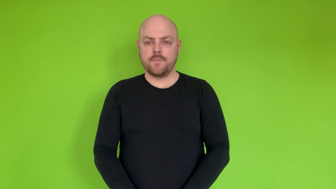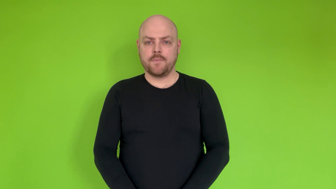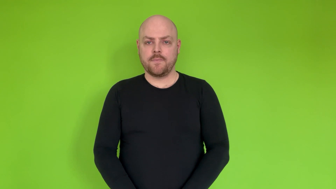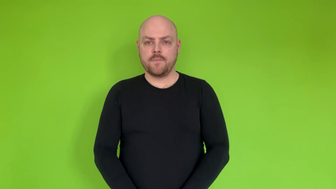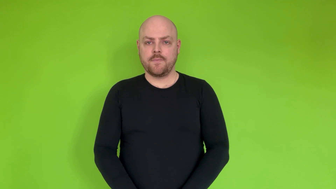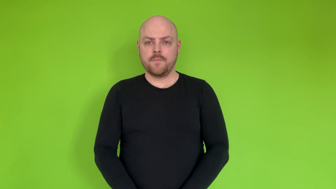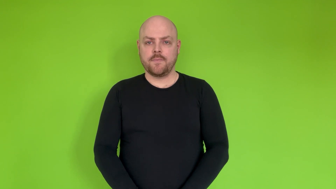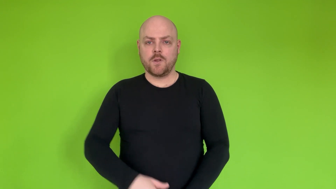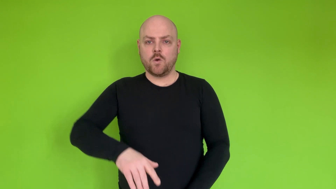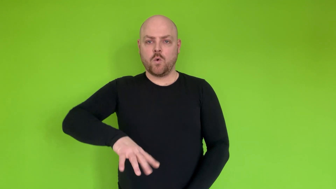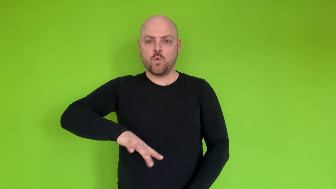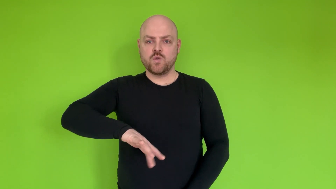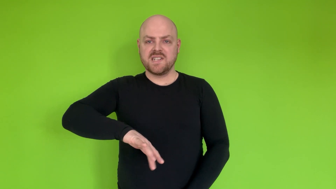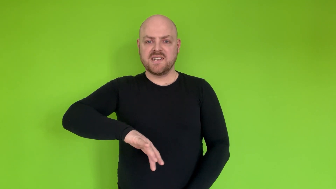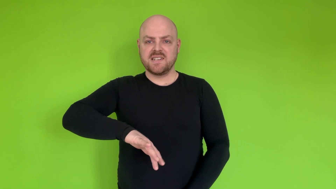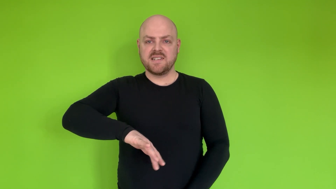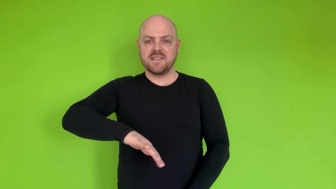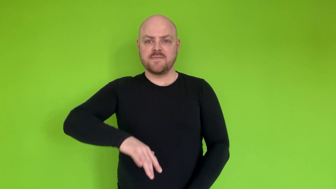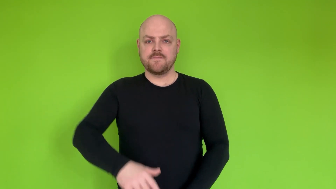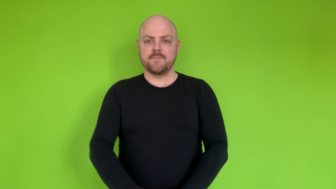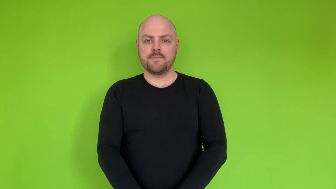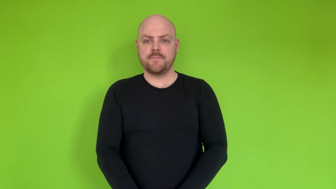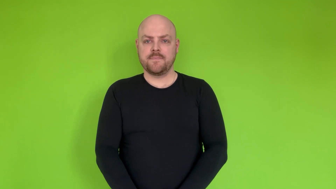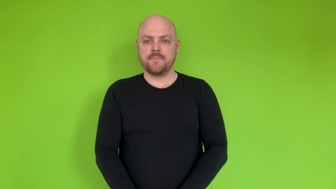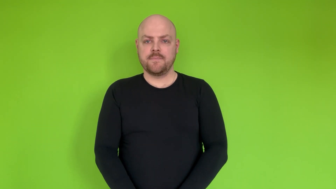Gosselies